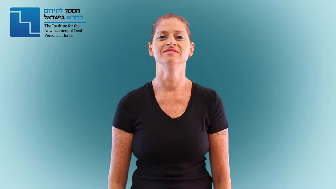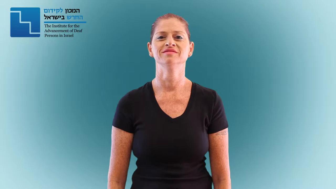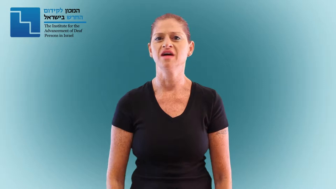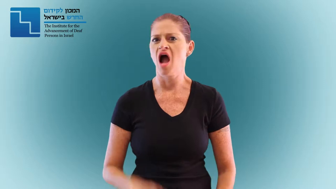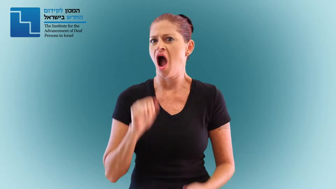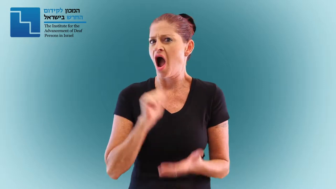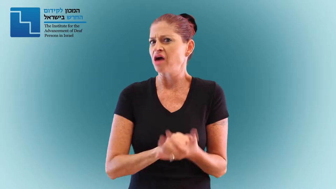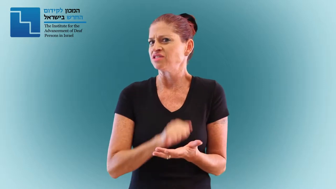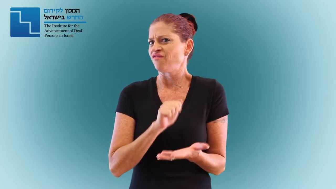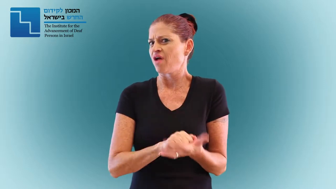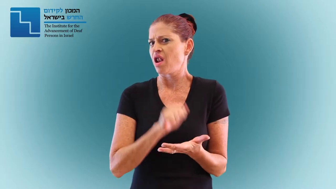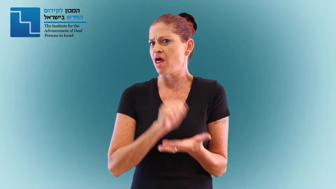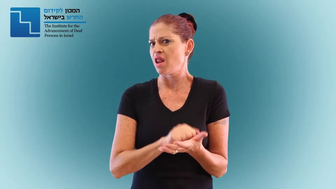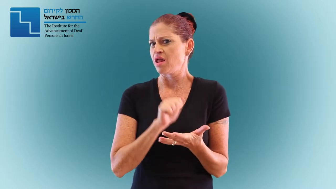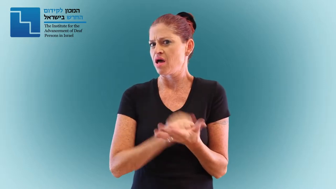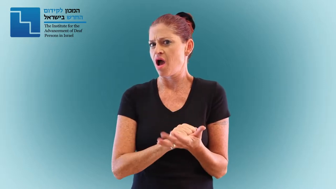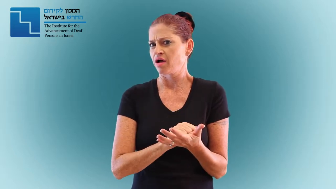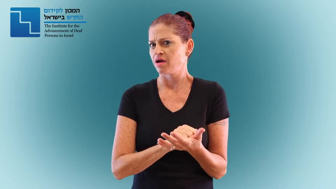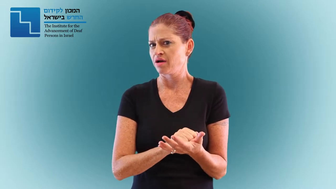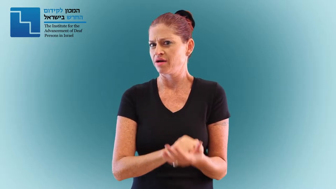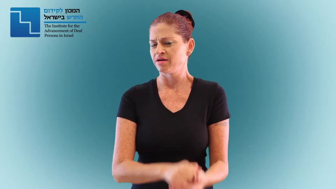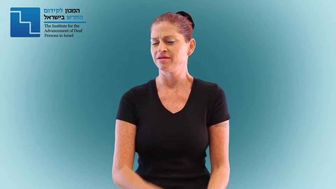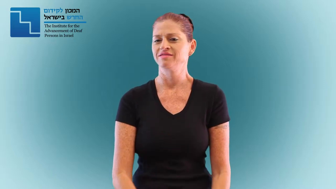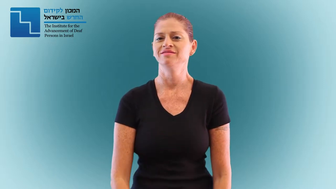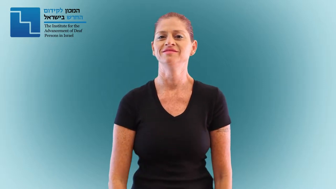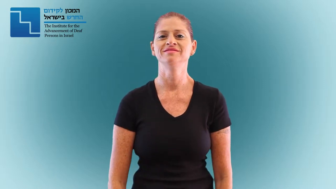חס וחלילה